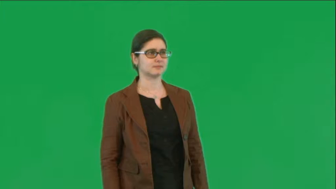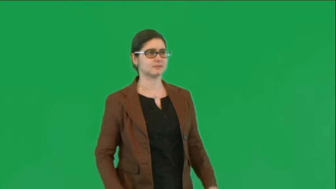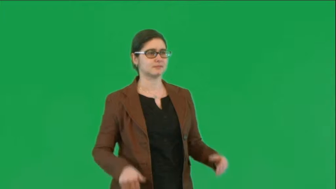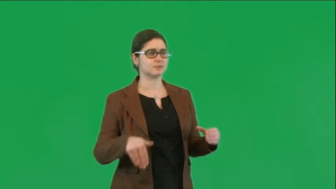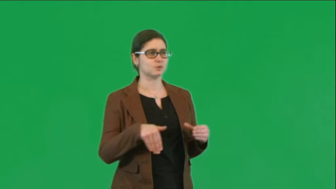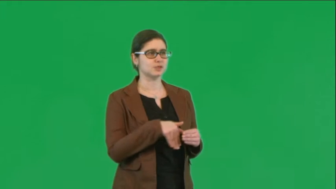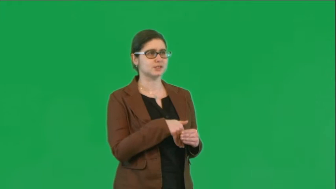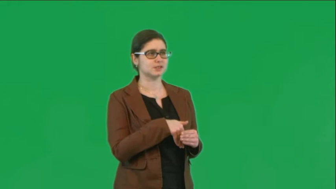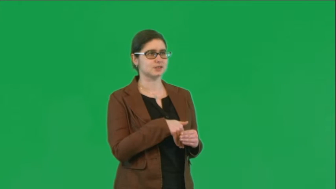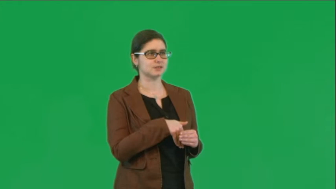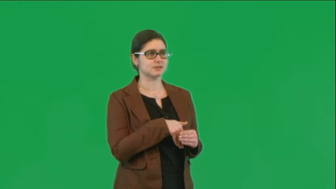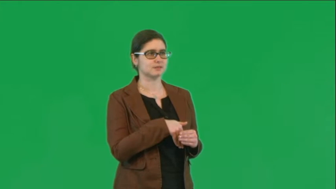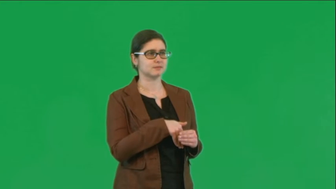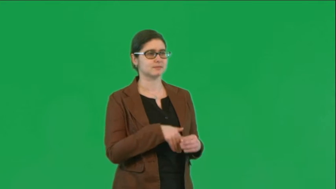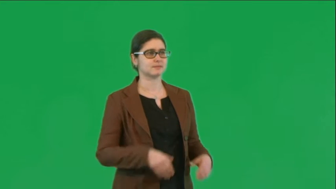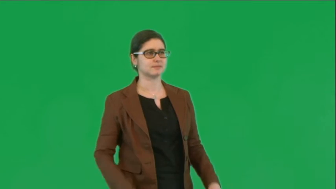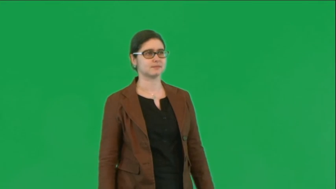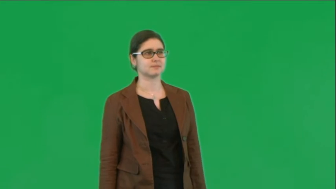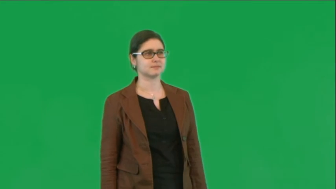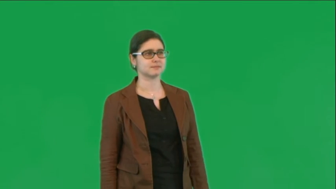uczestniczyć